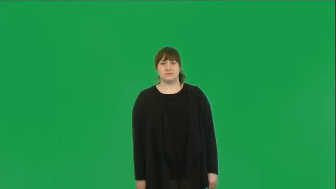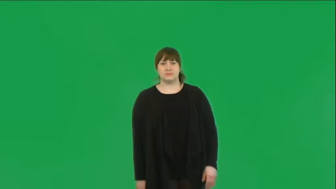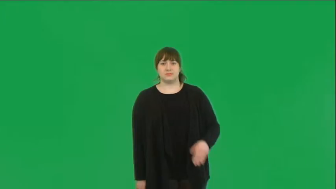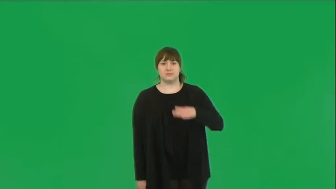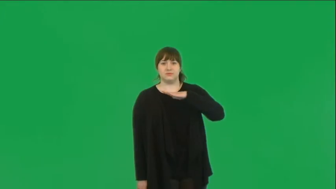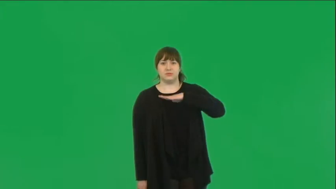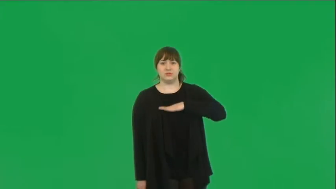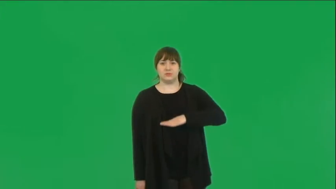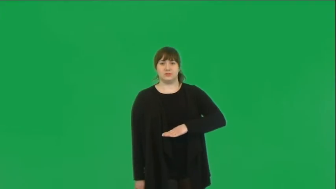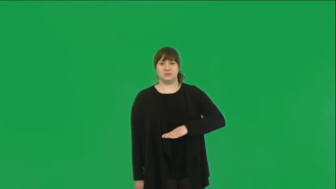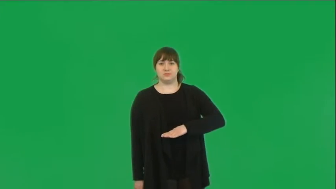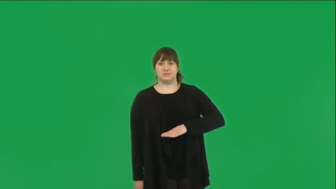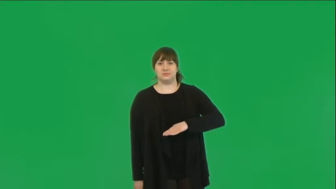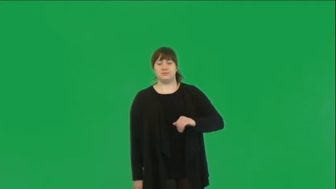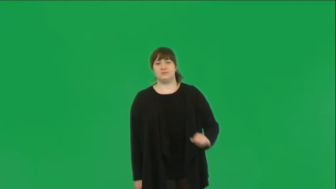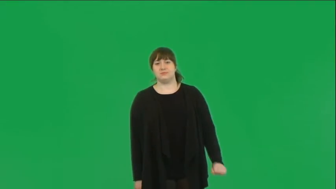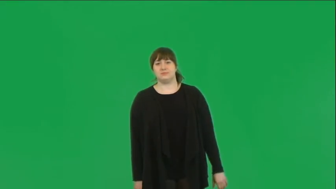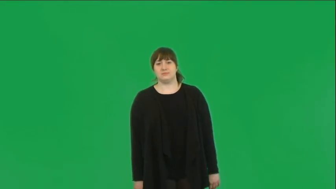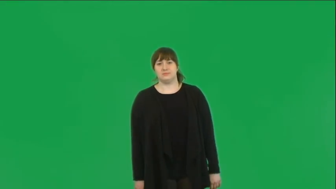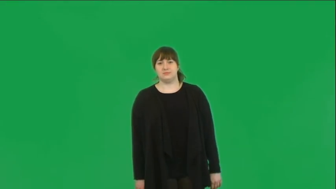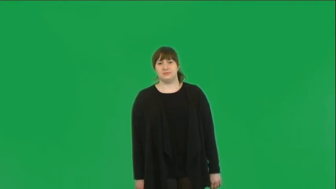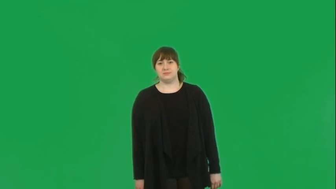wytrzymać